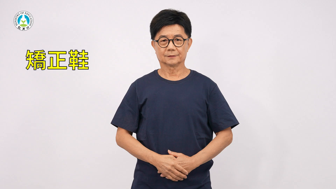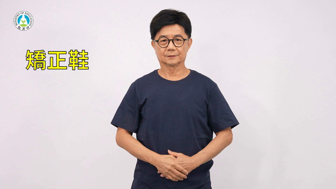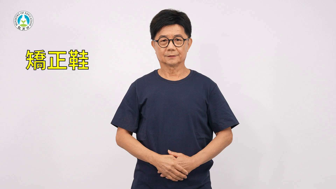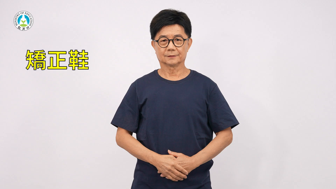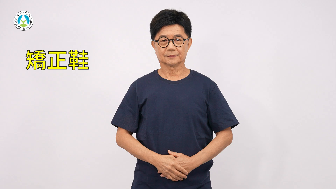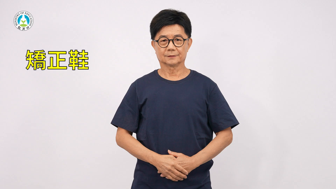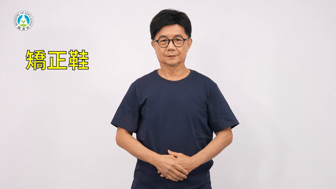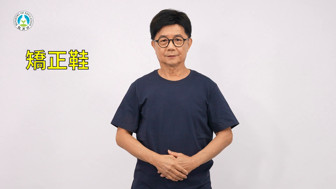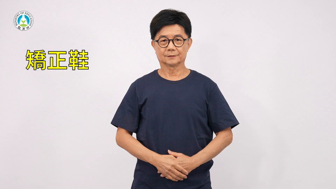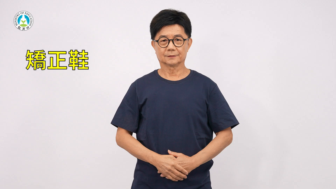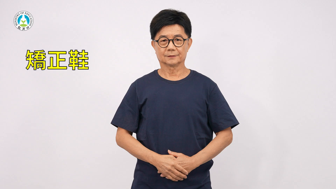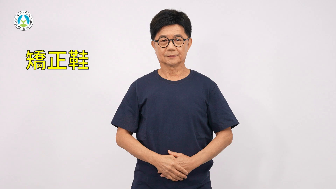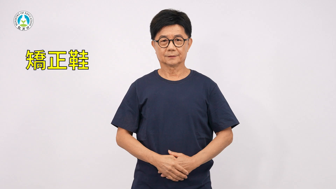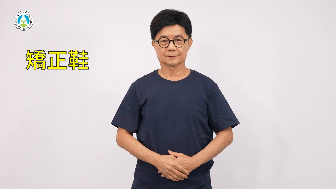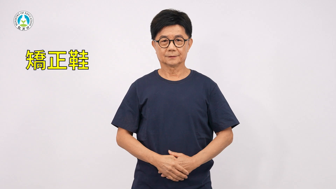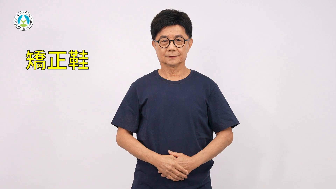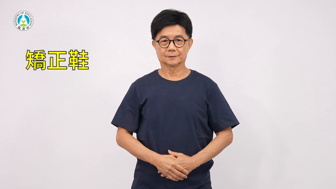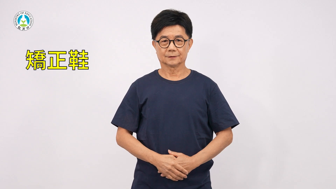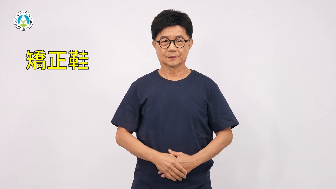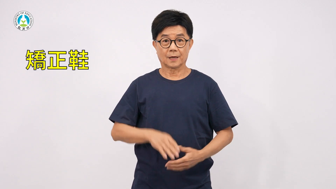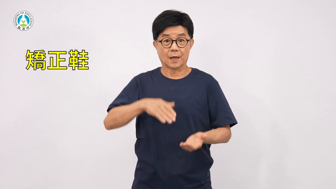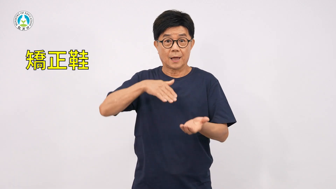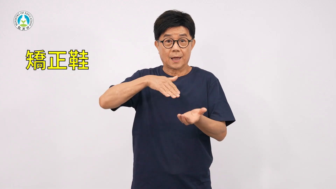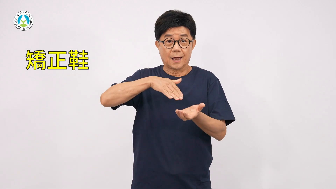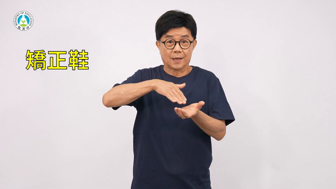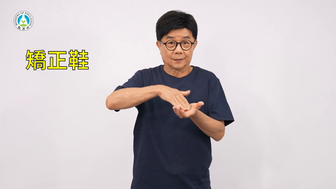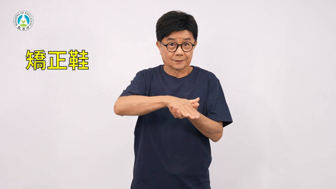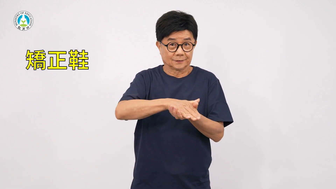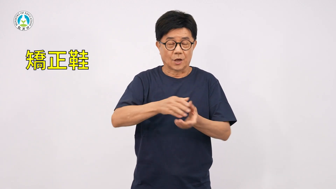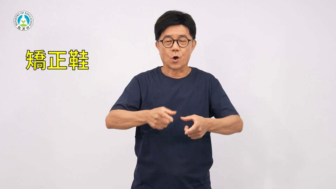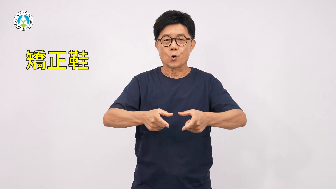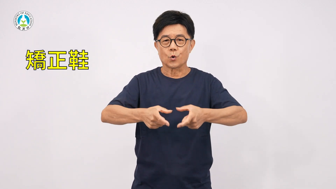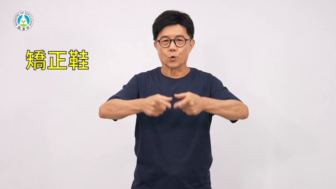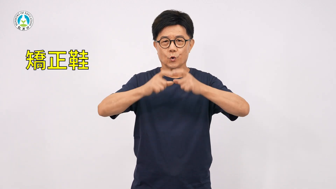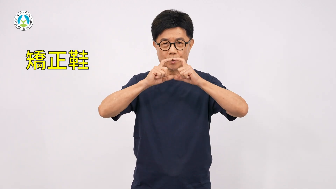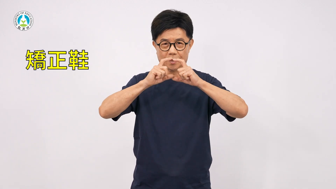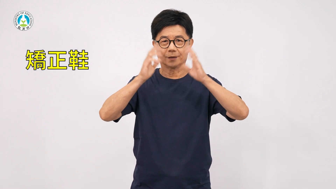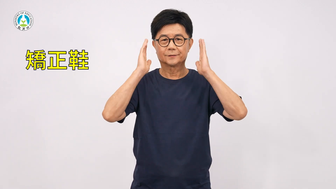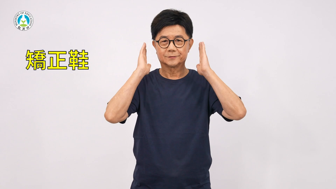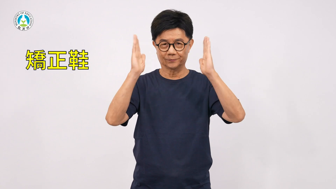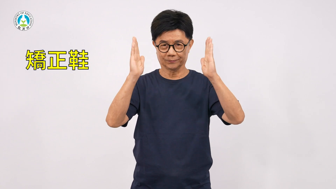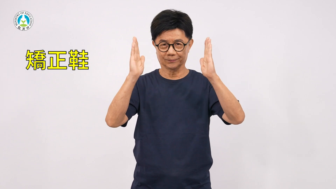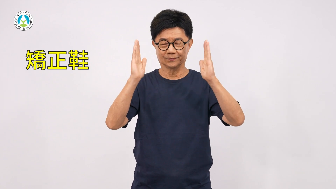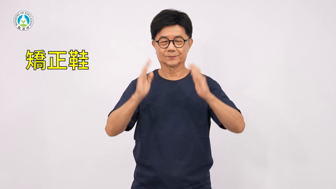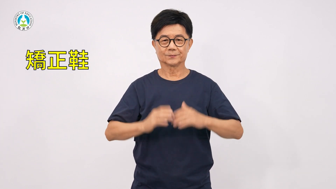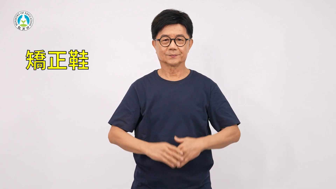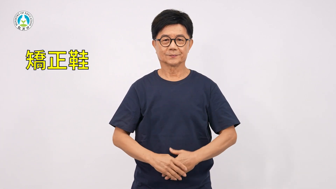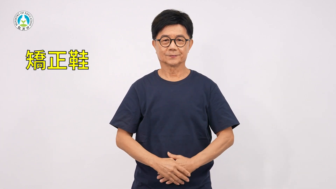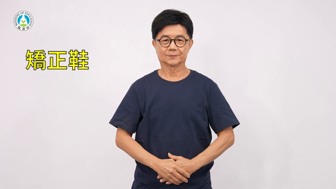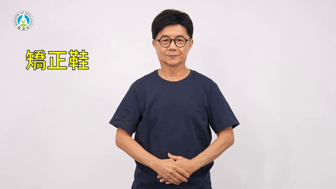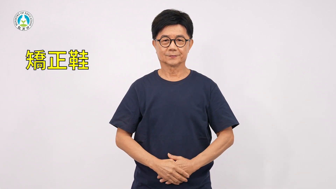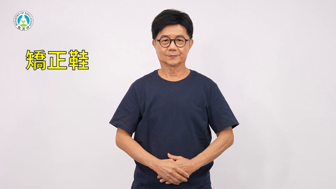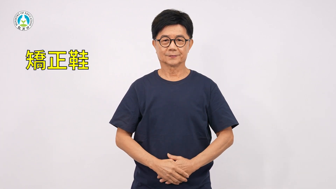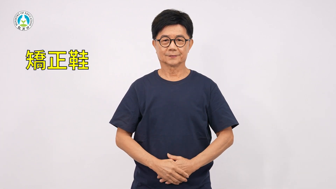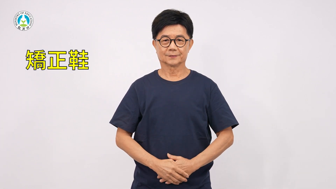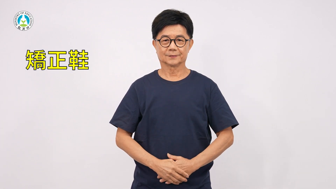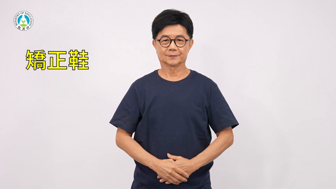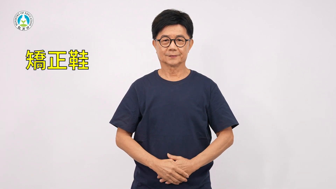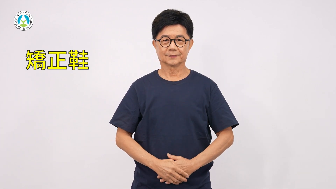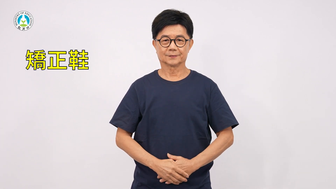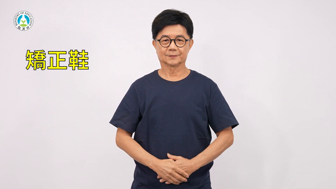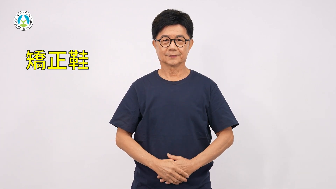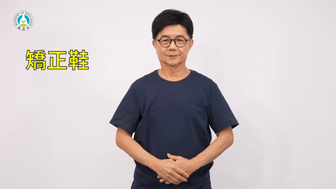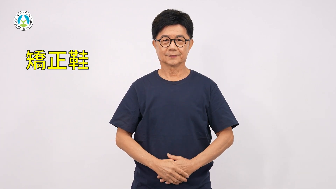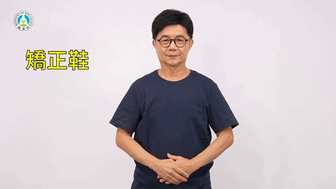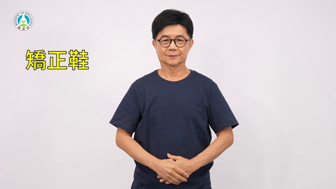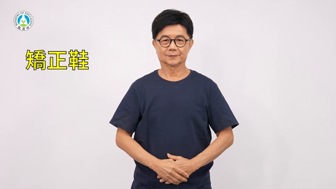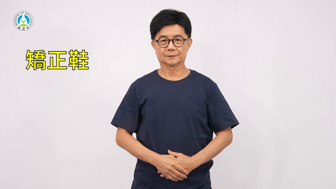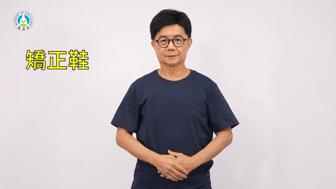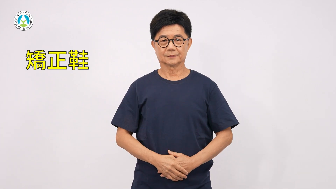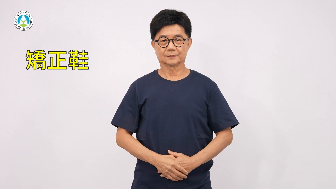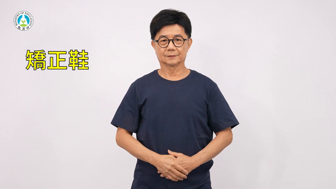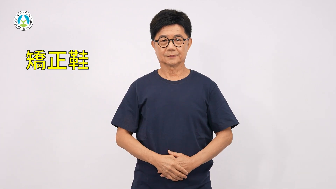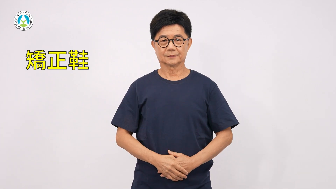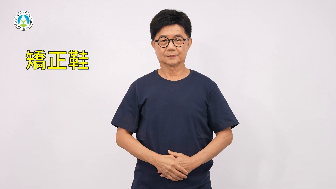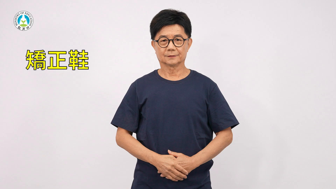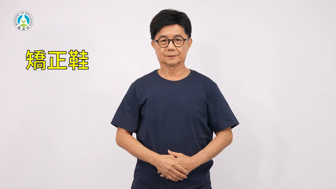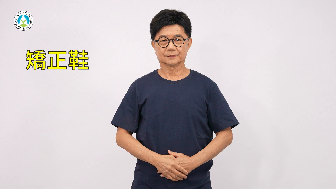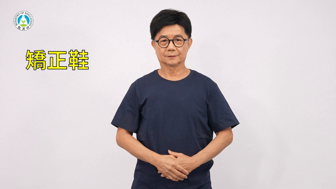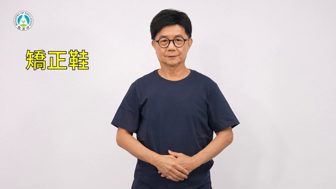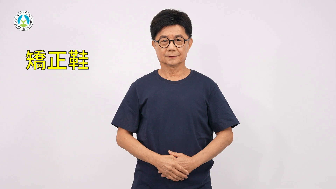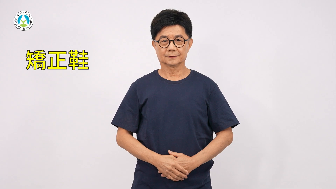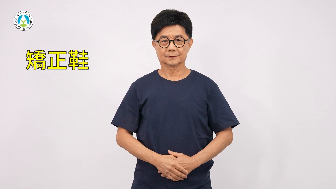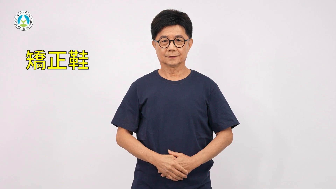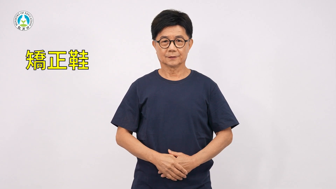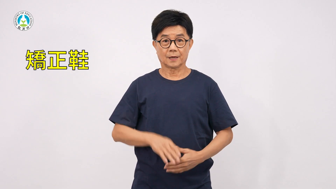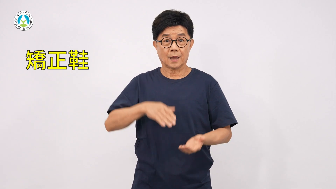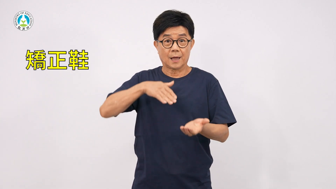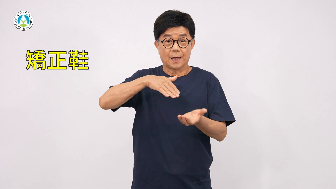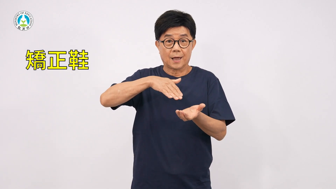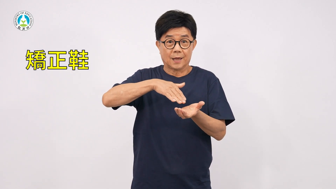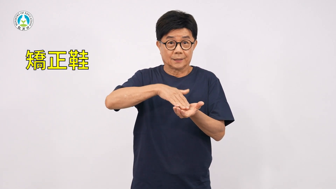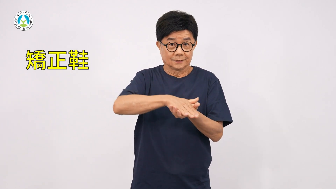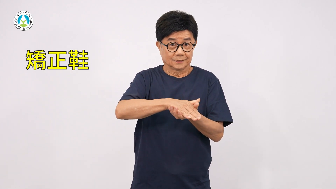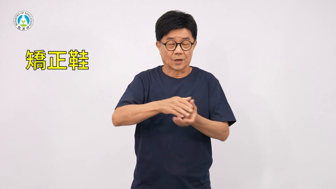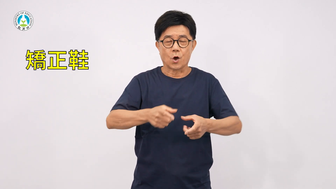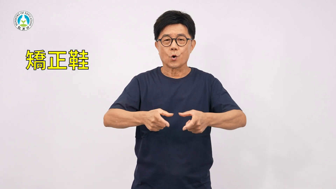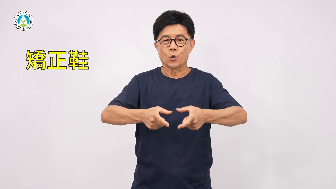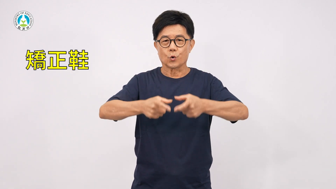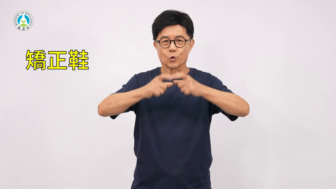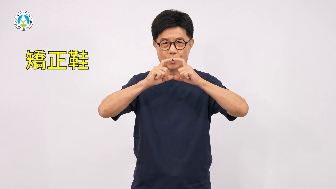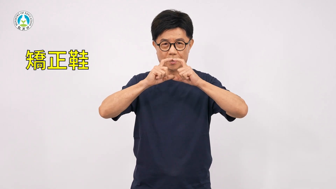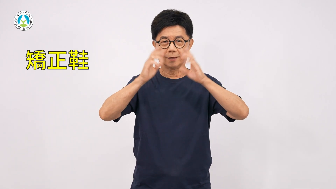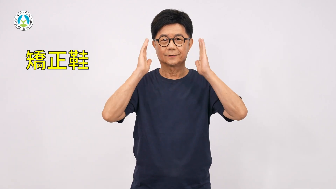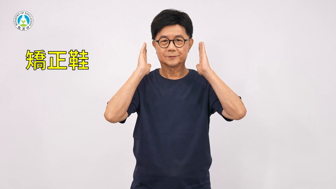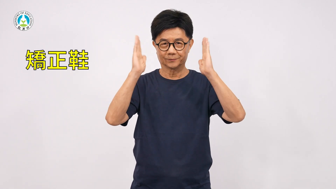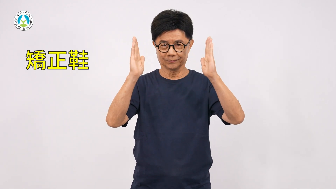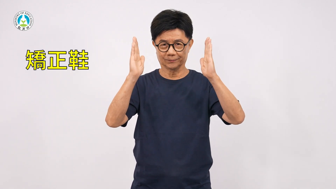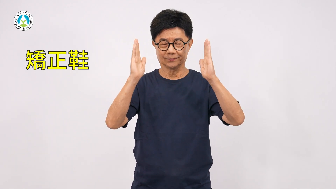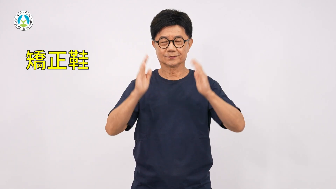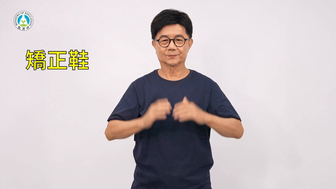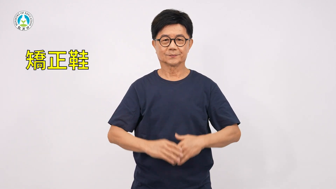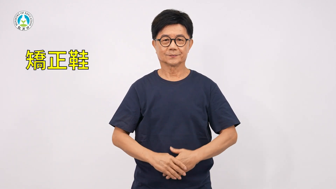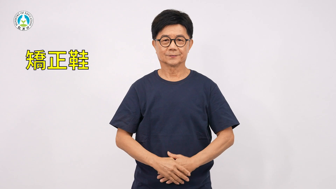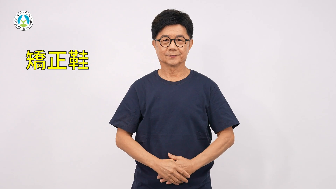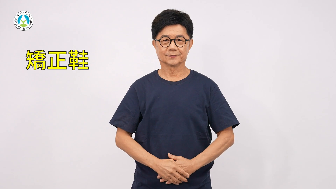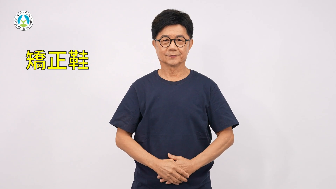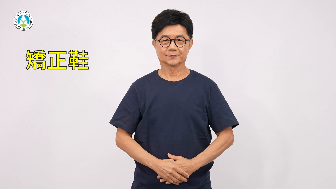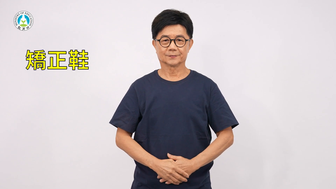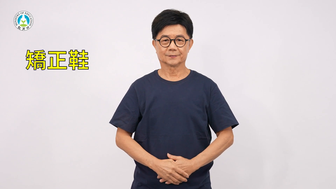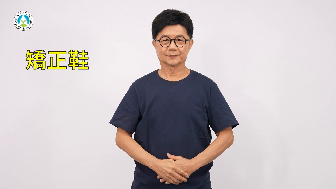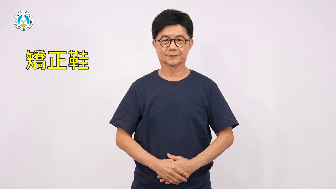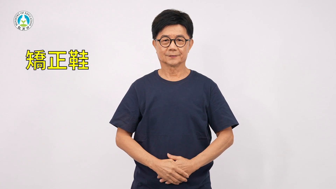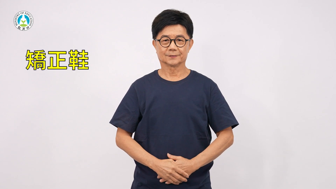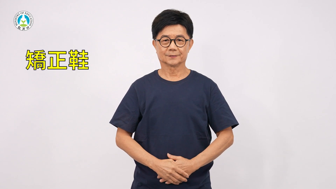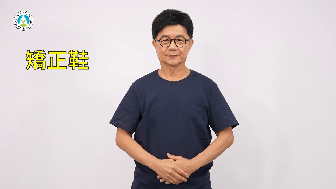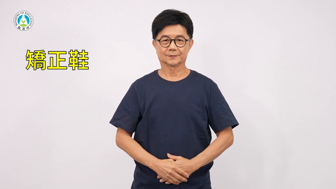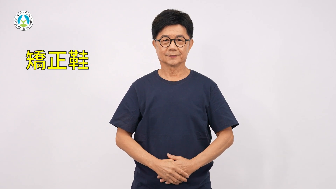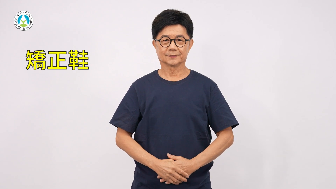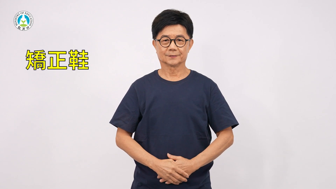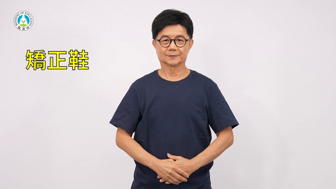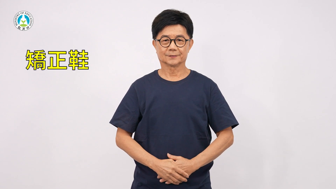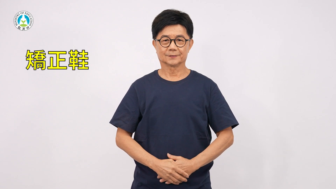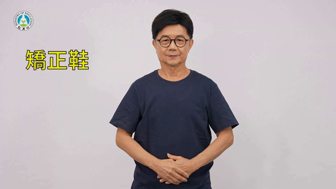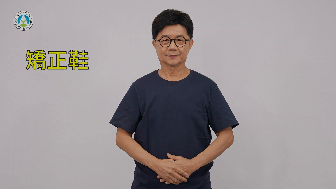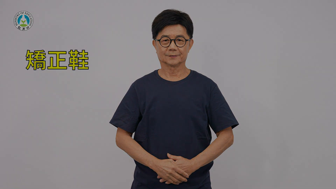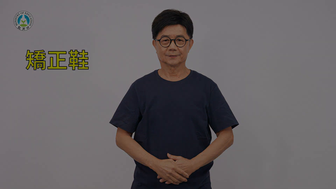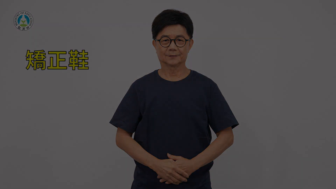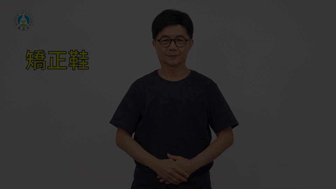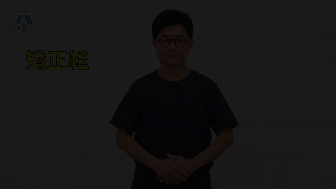矯正鞋